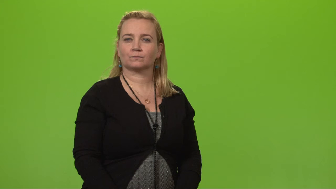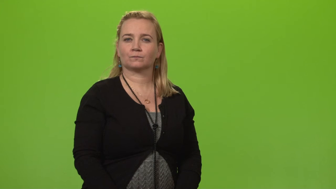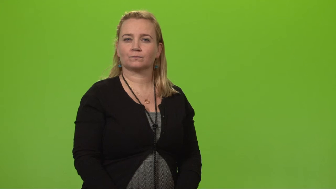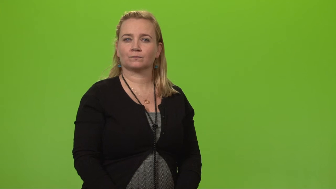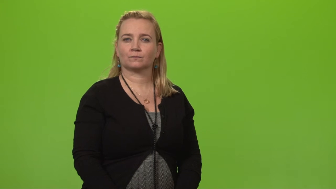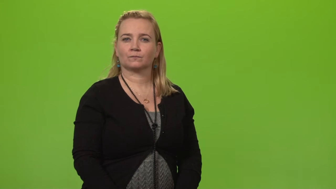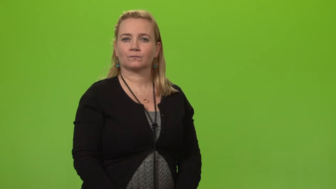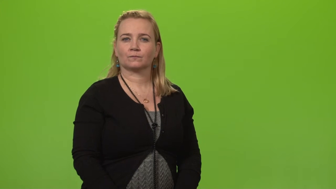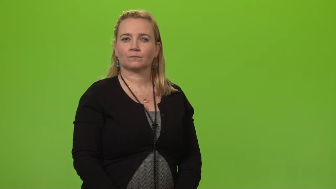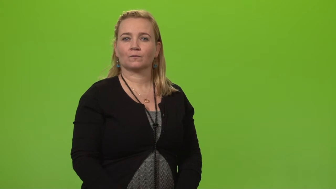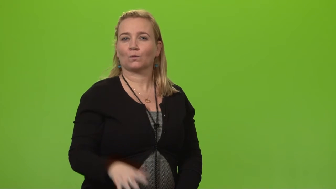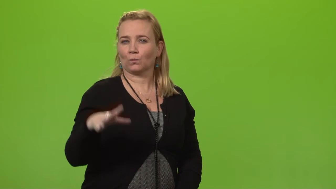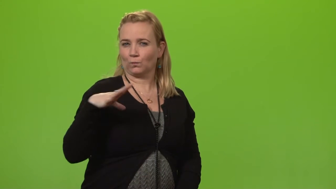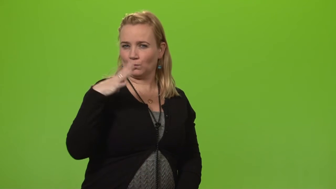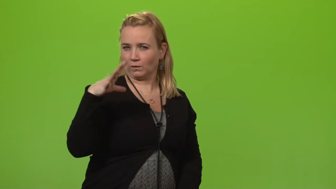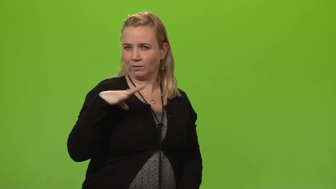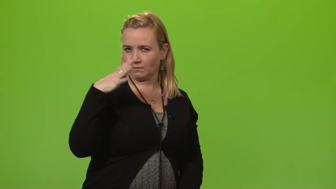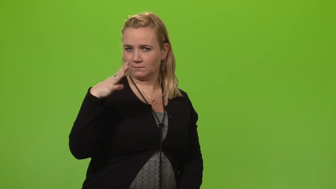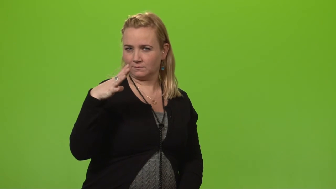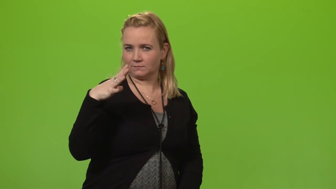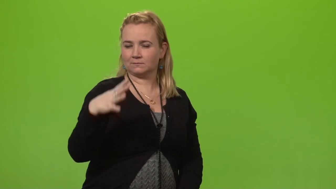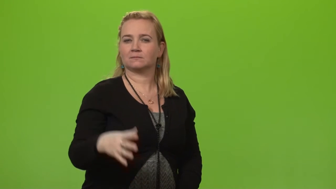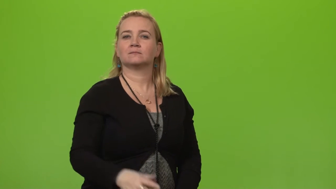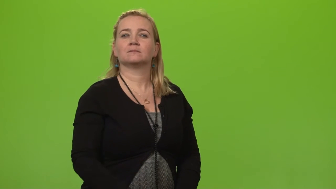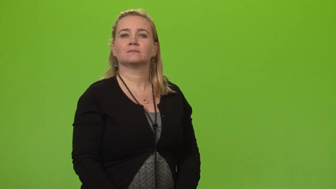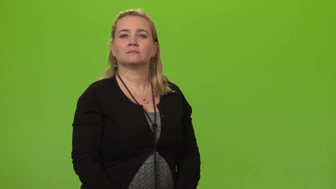kurteis